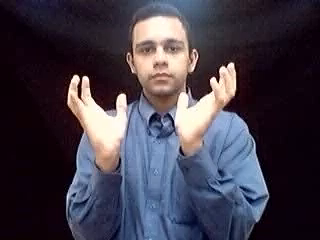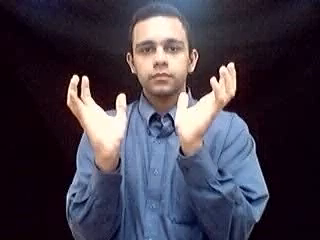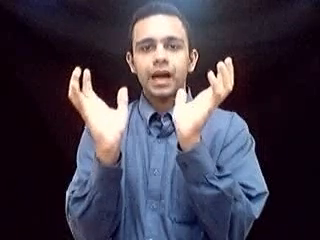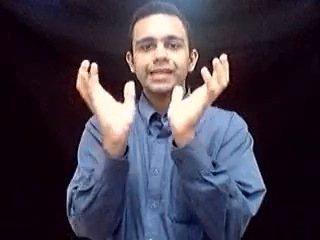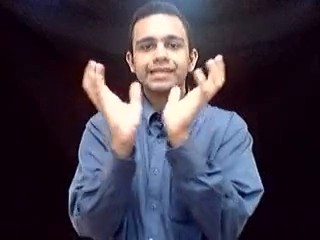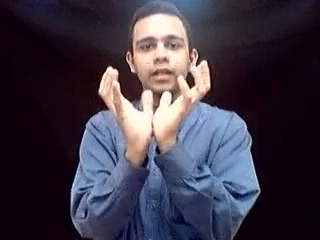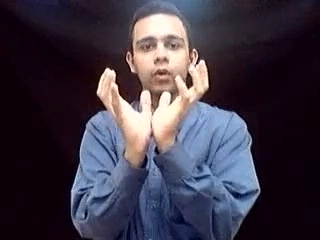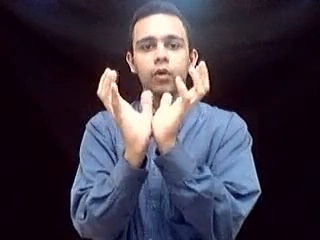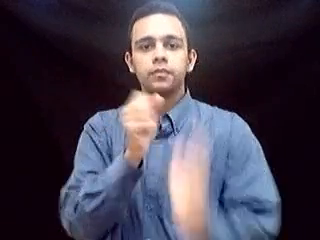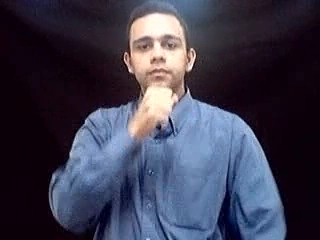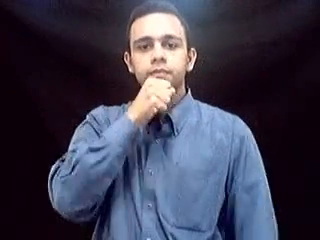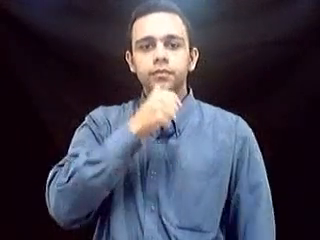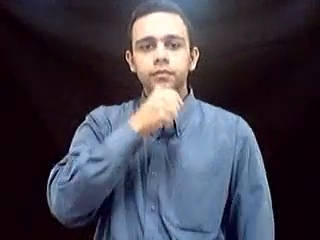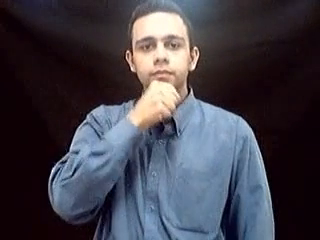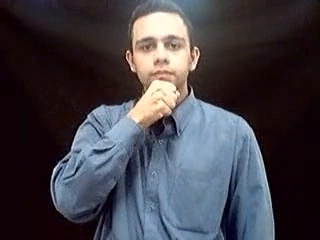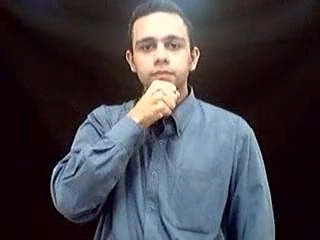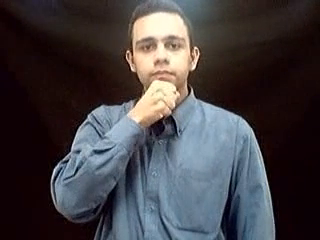asilo